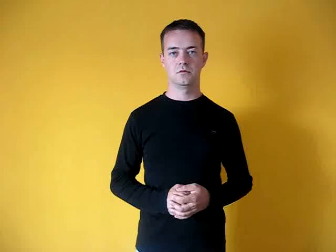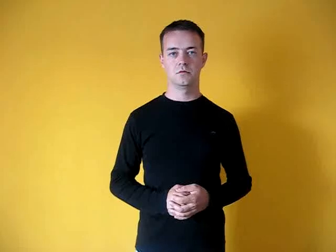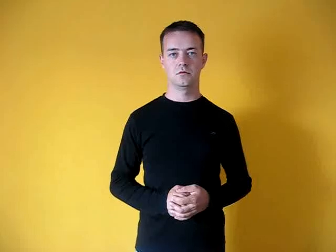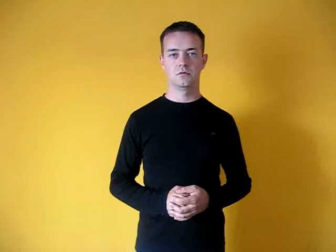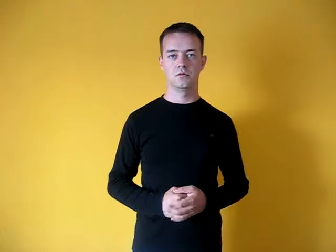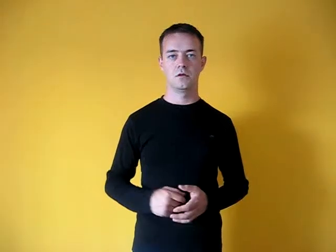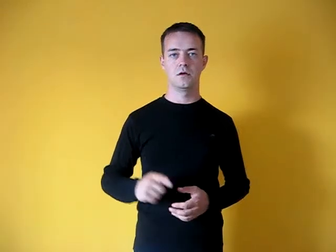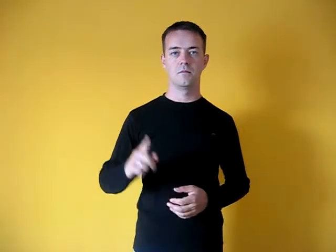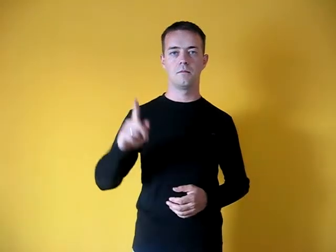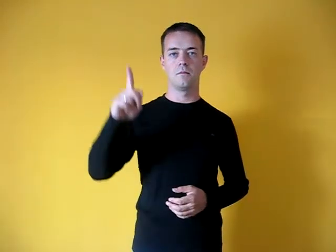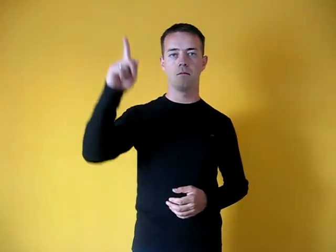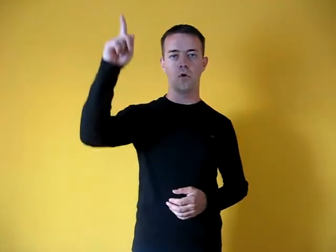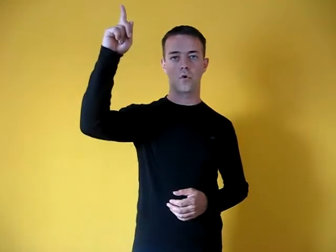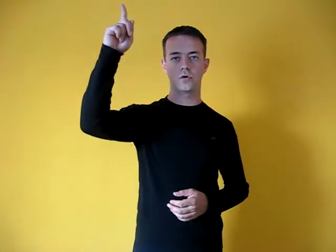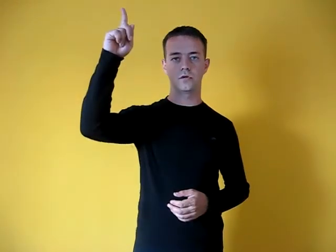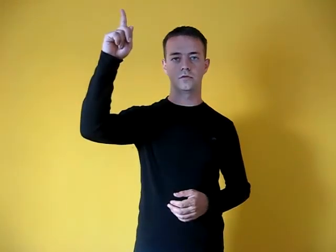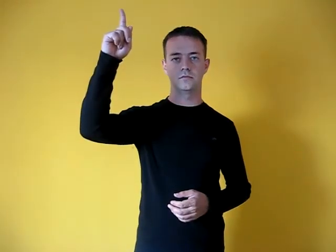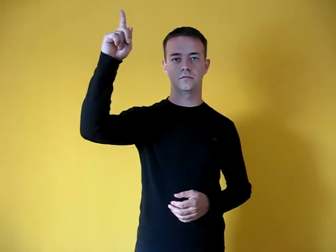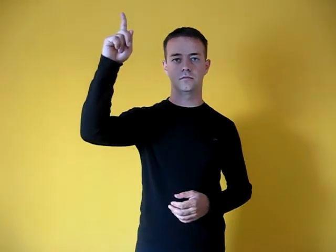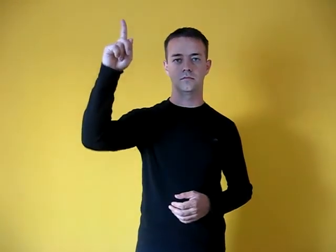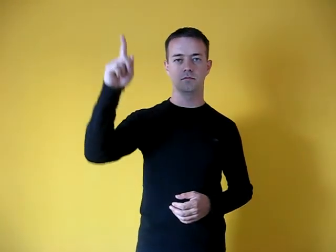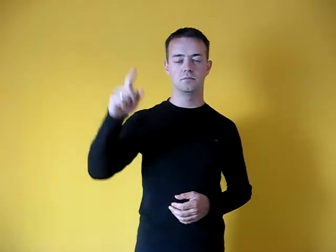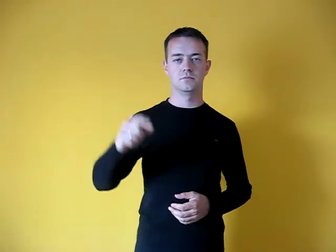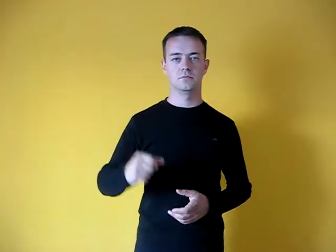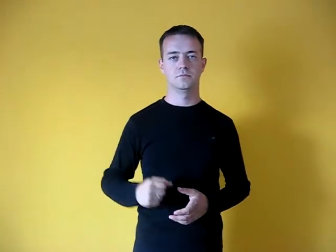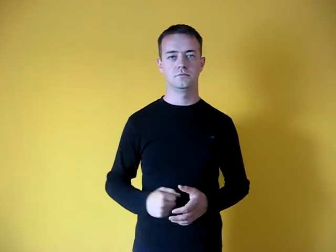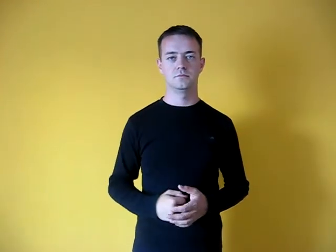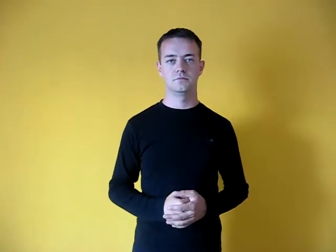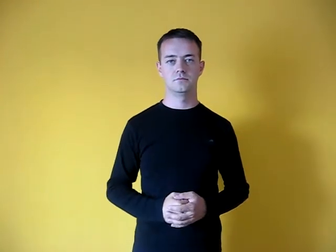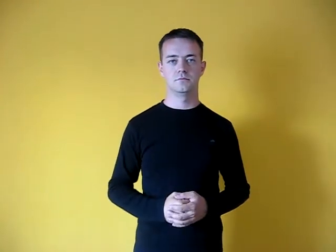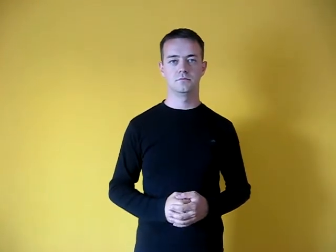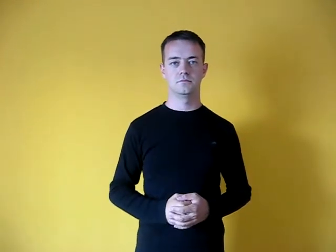Bog